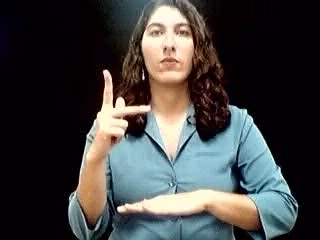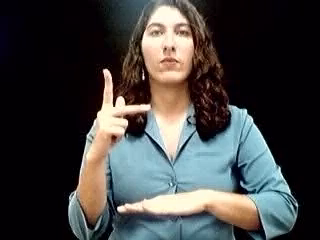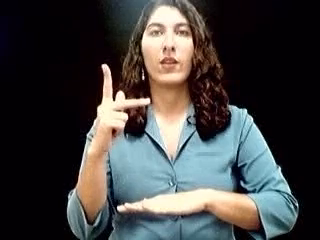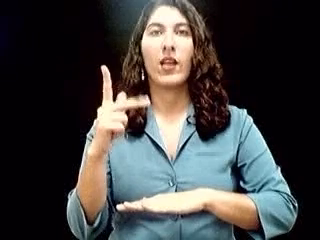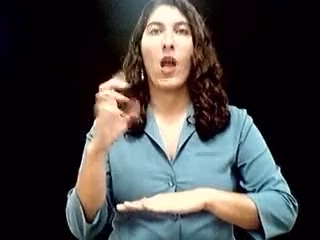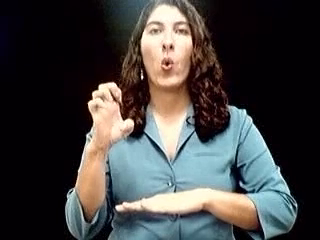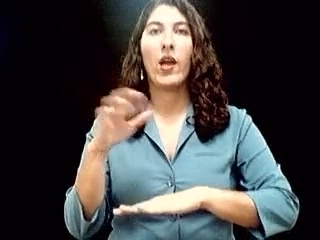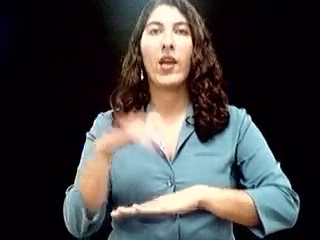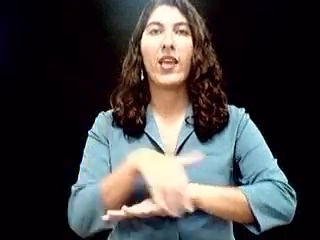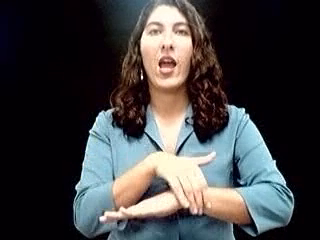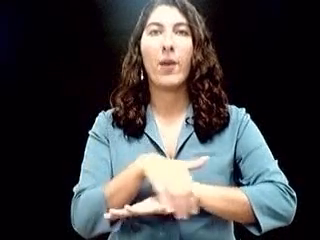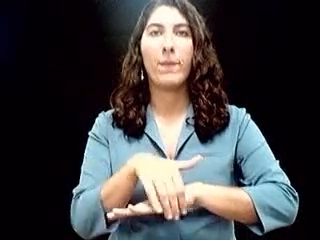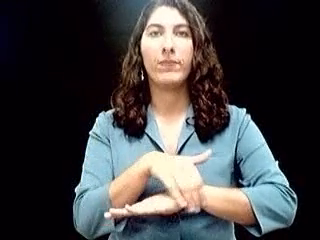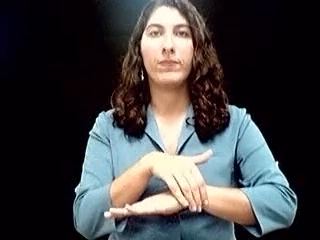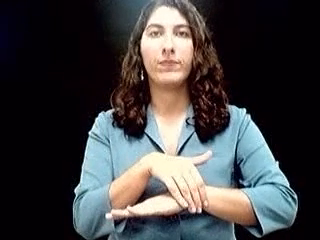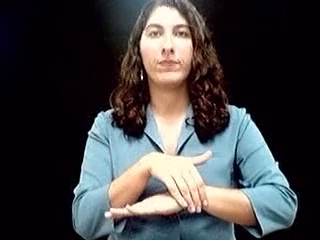calcanhar